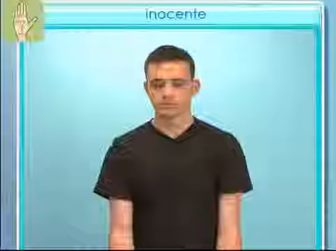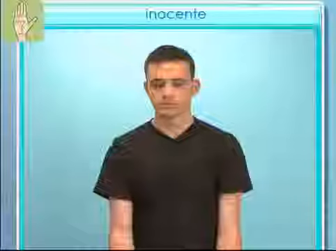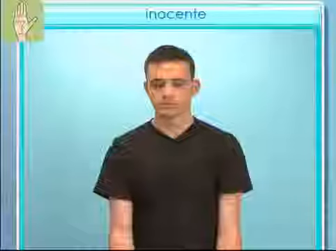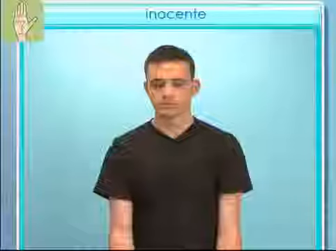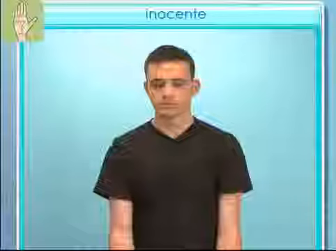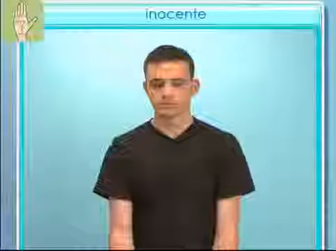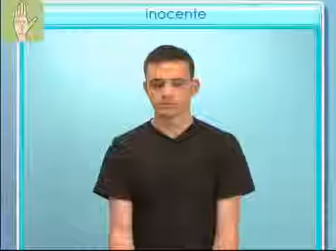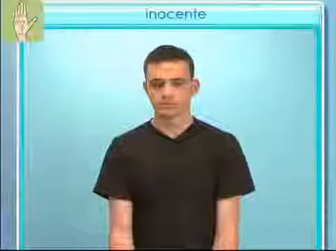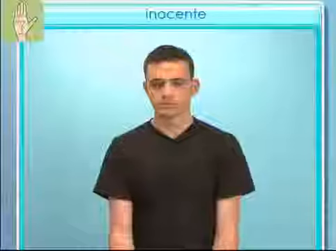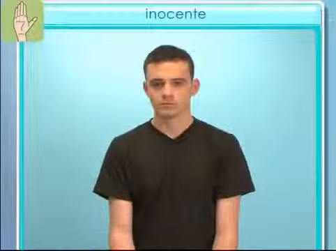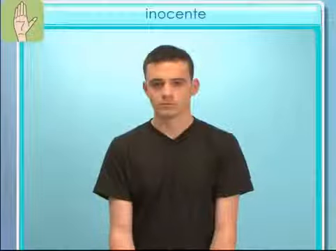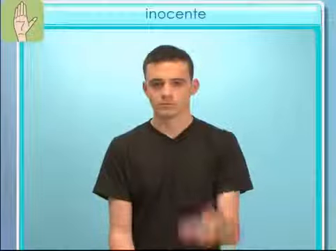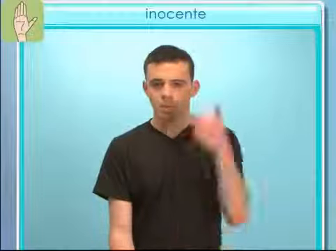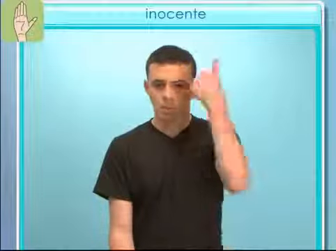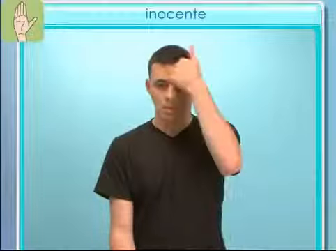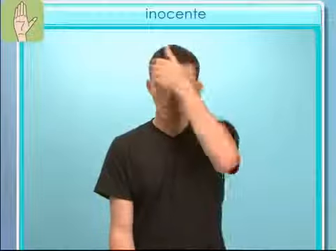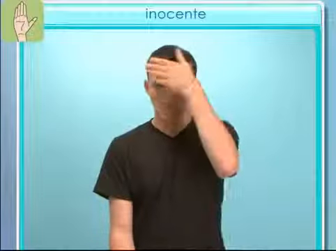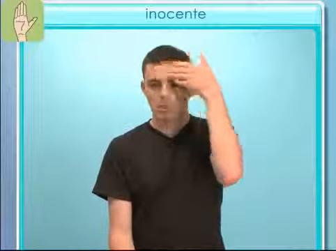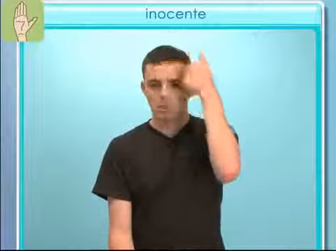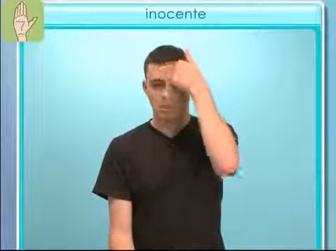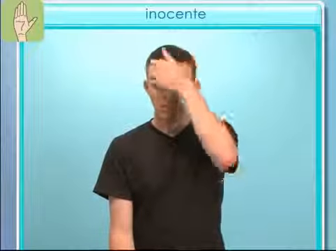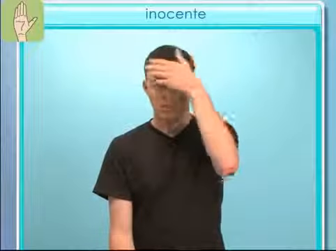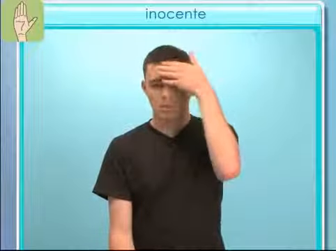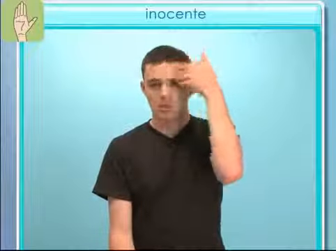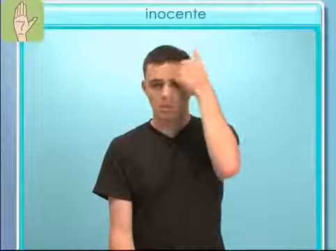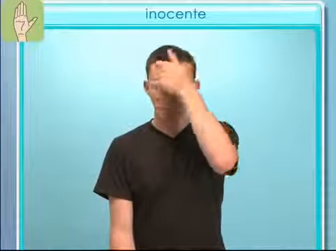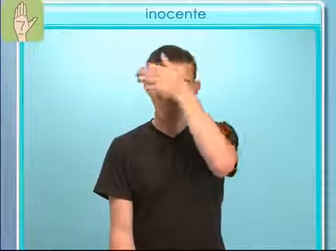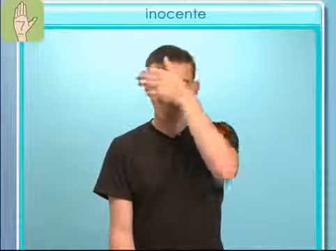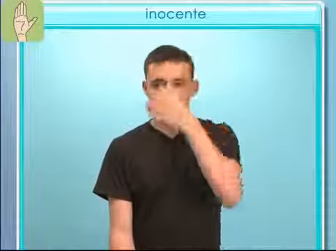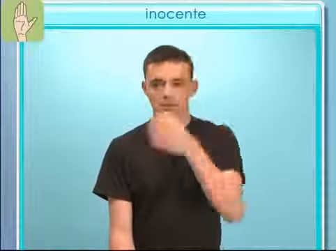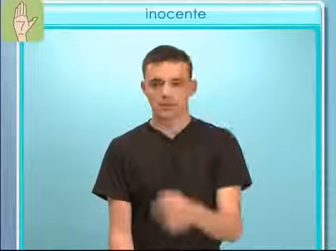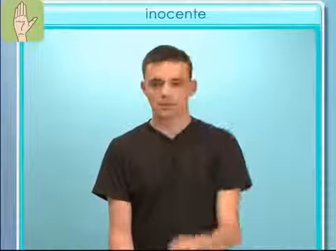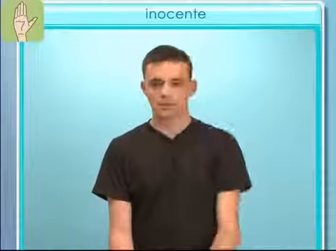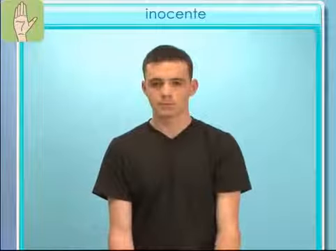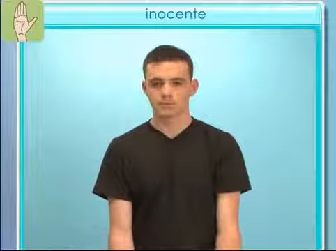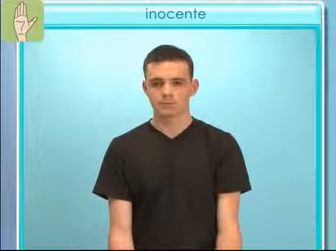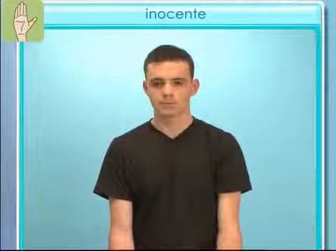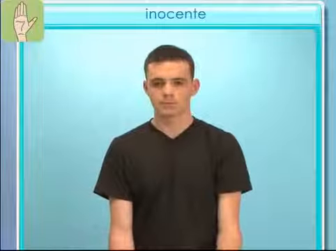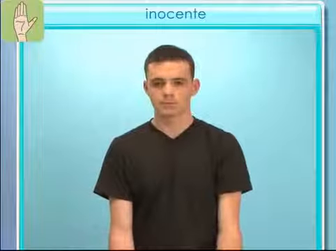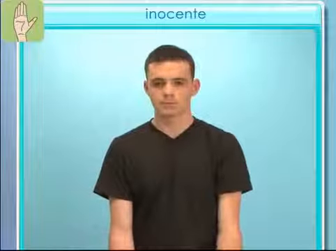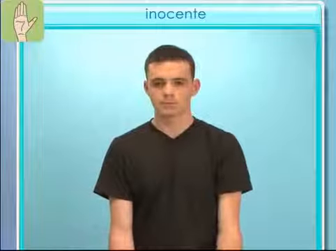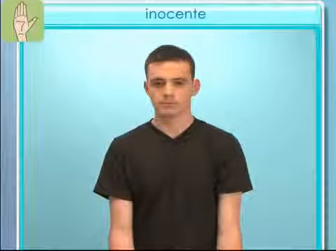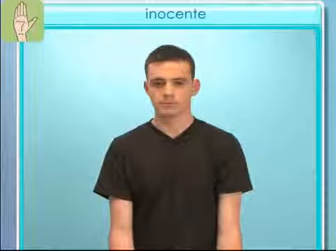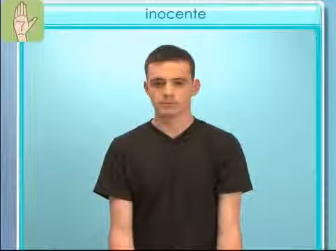INOCENTE